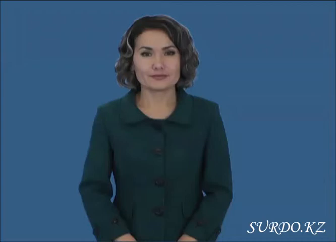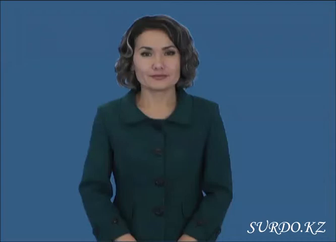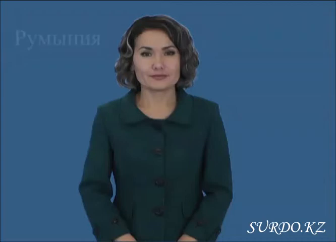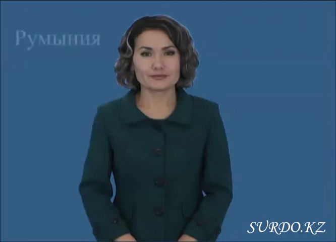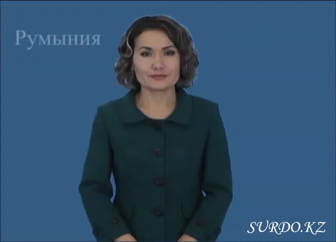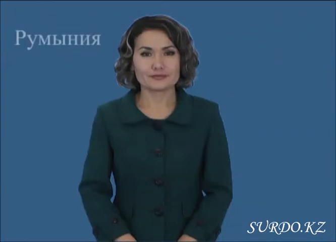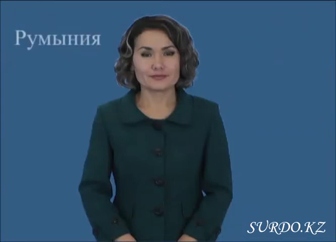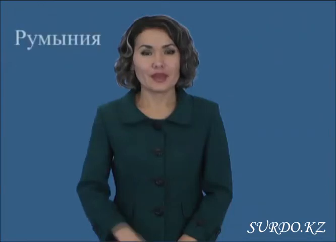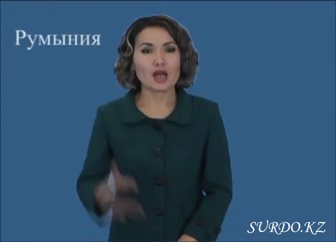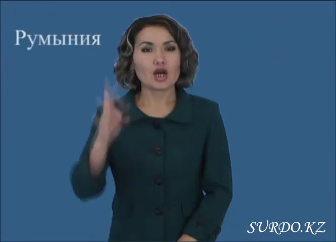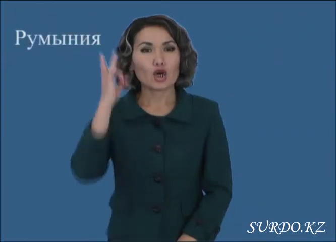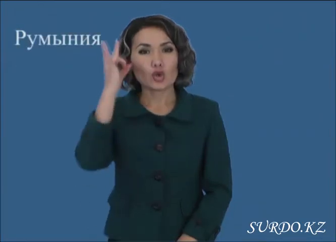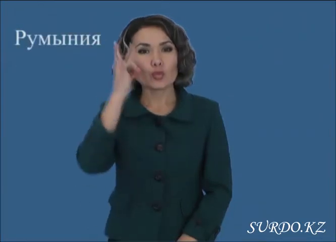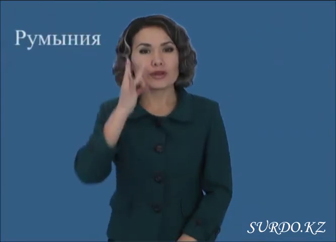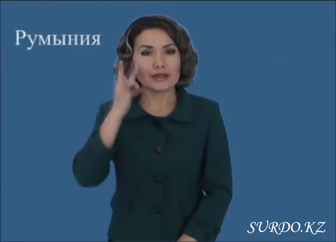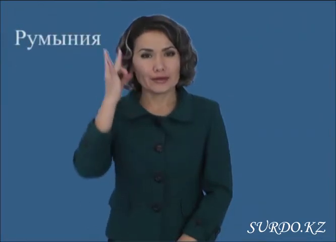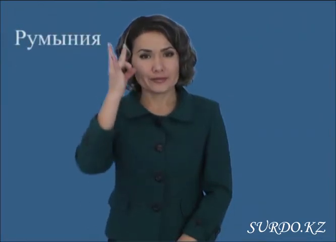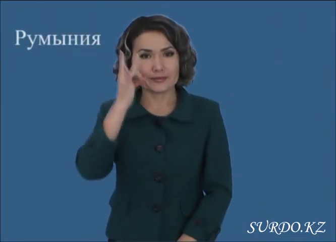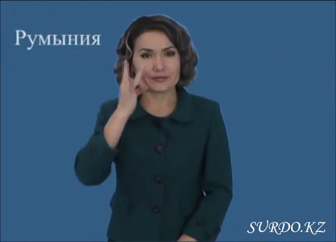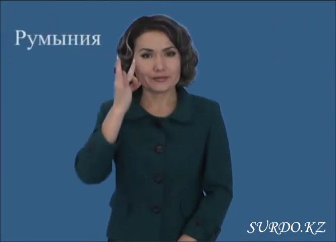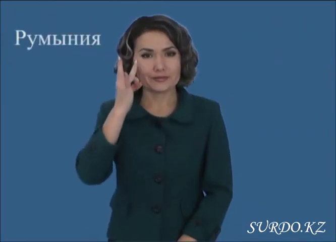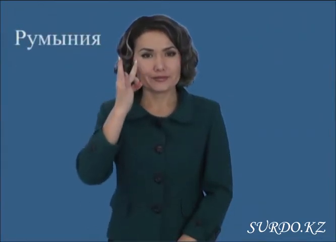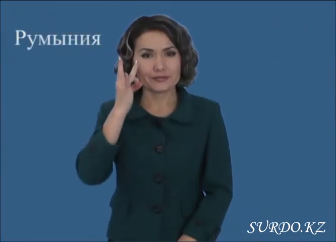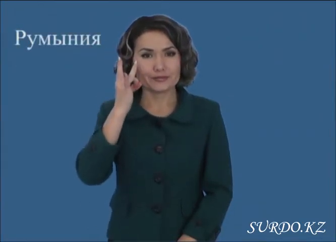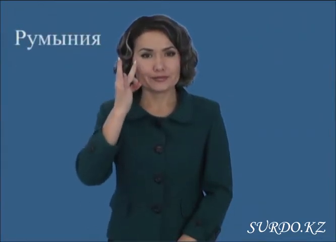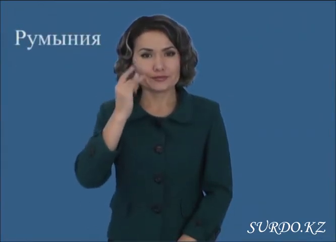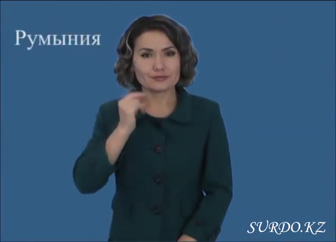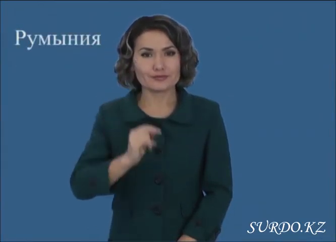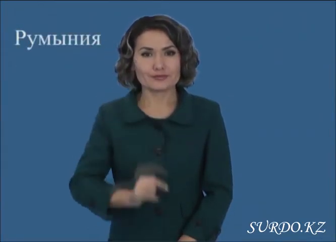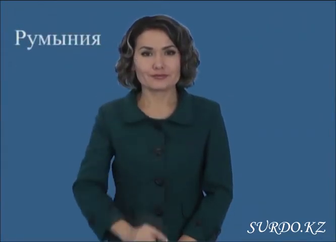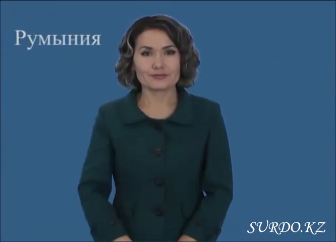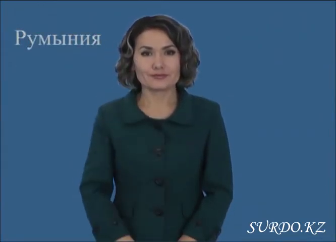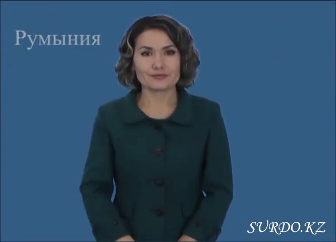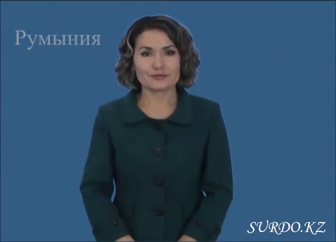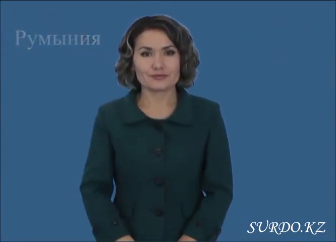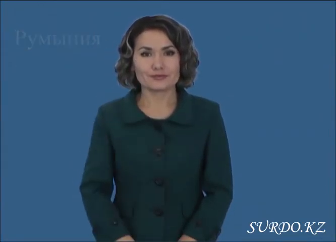Румыния